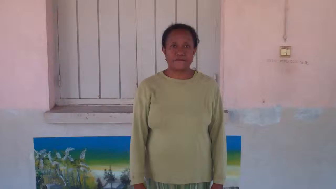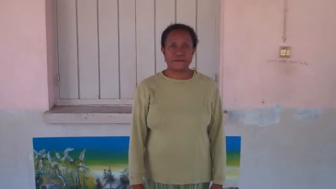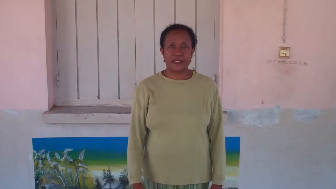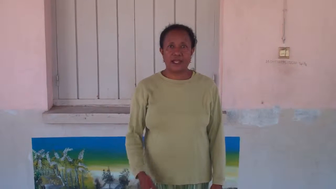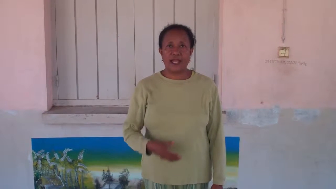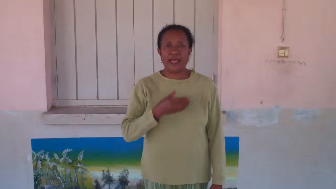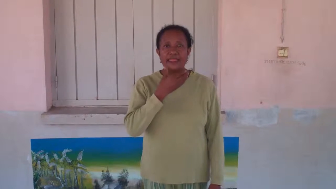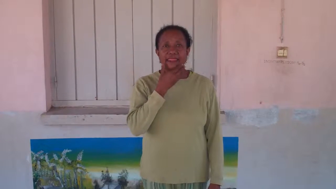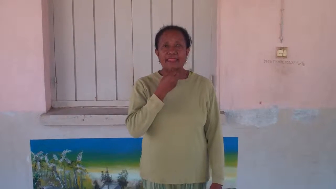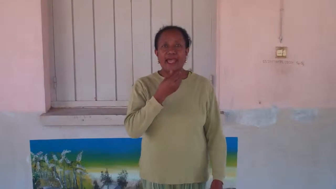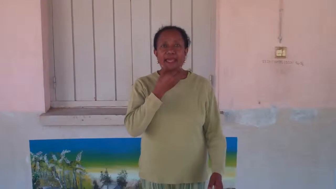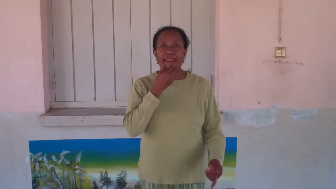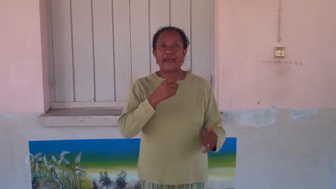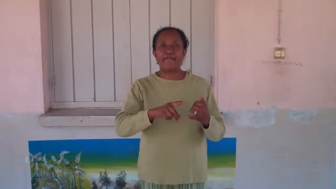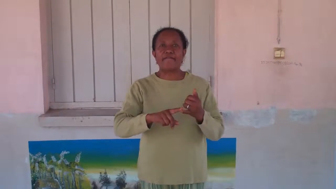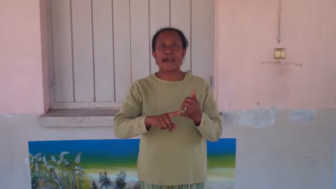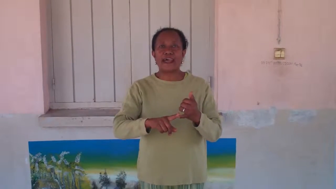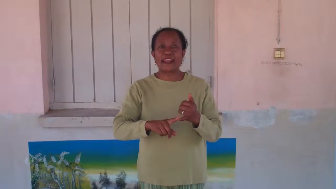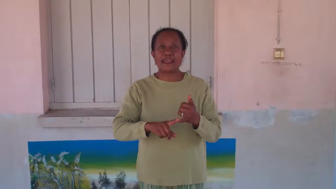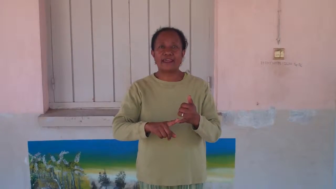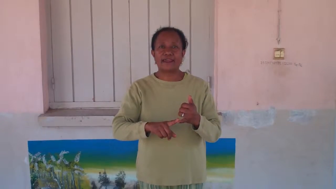dadafara